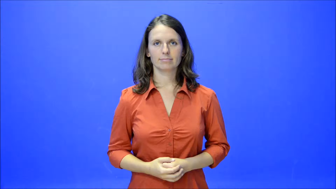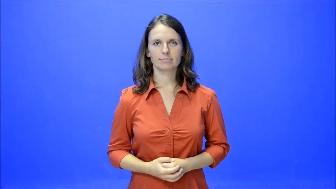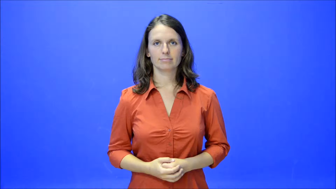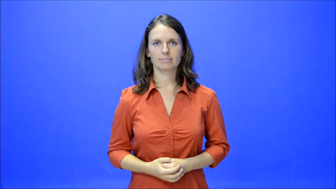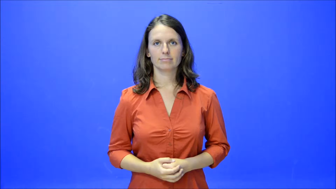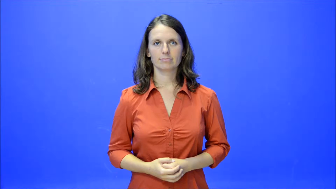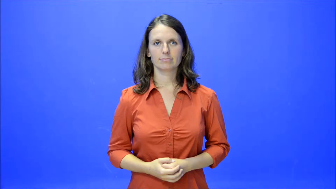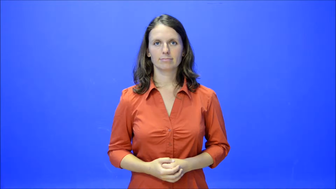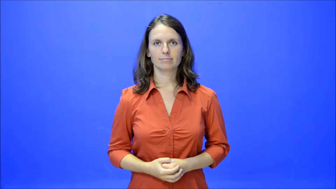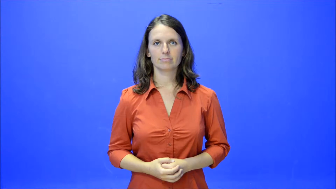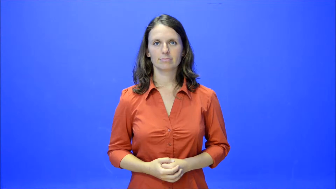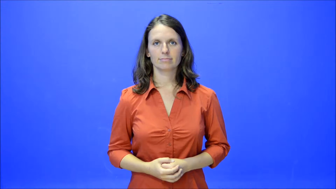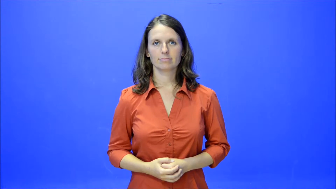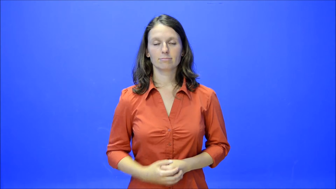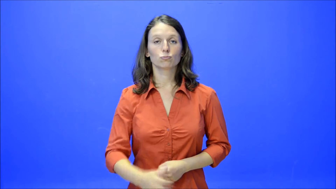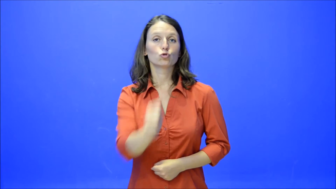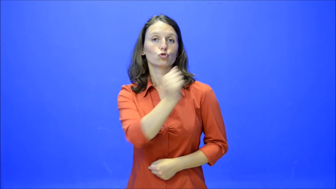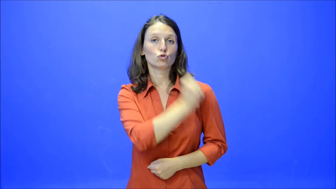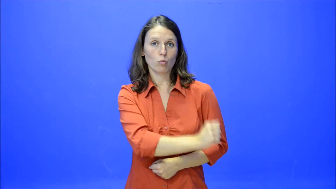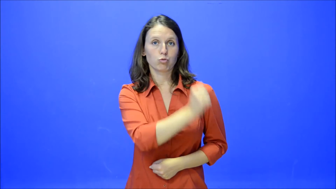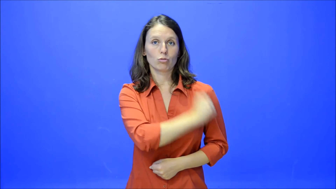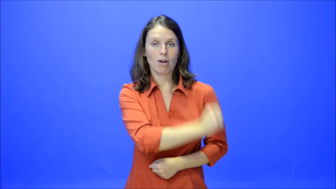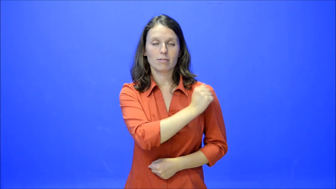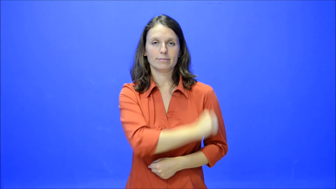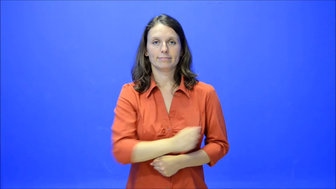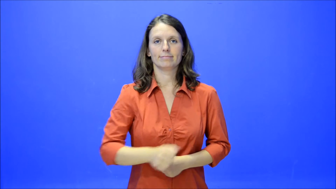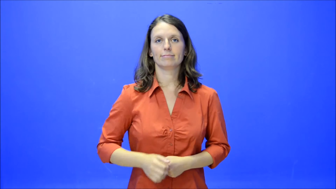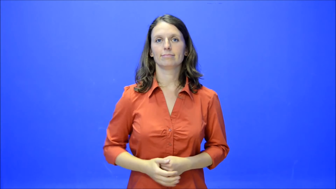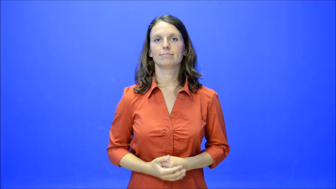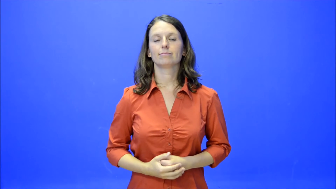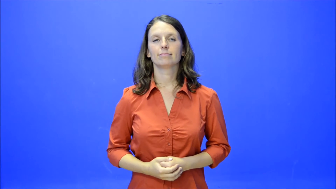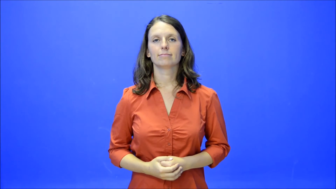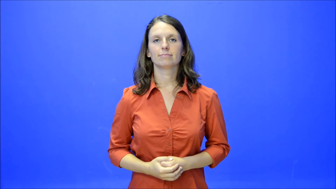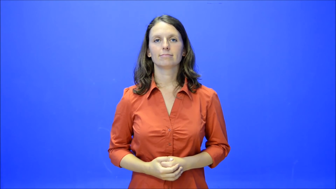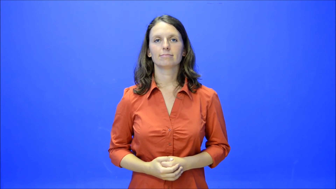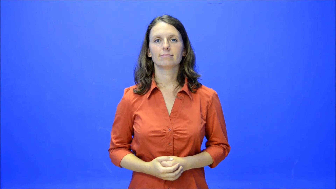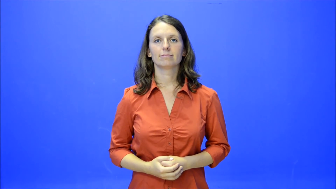sobota